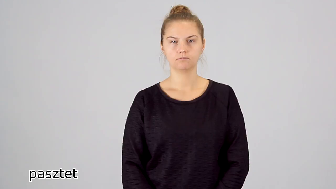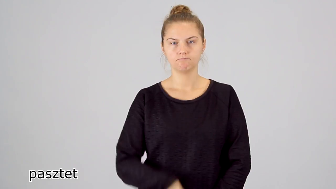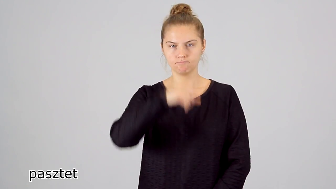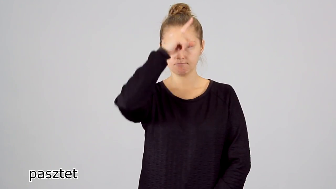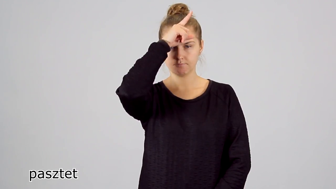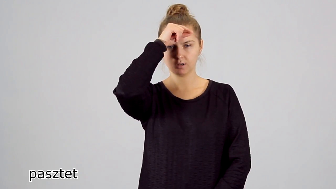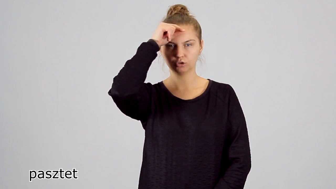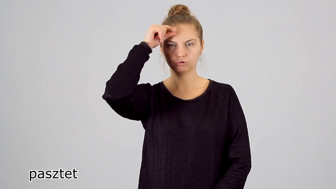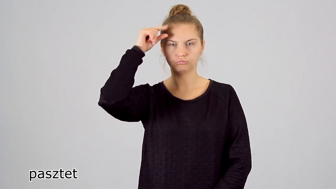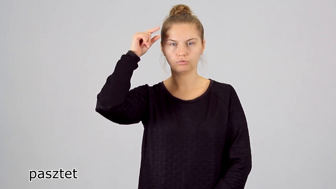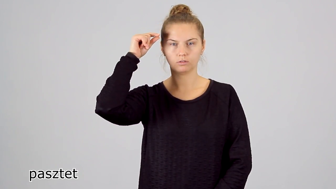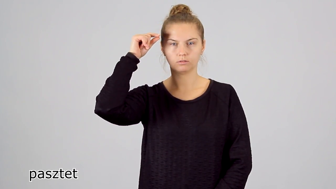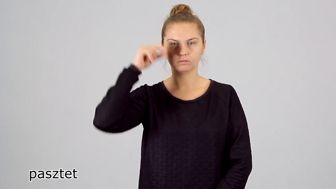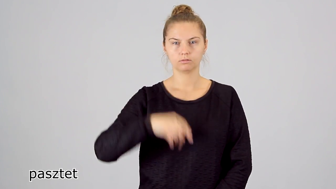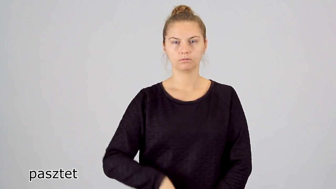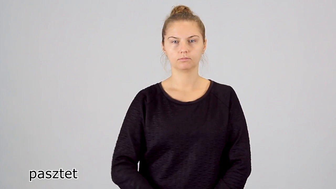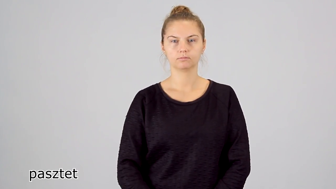pasztet